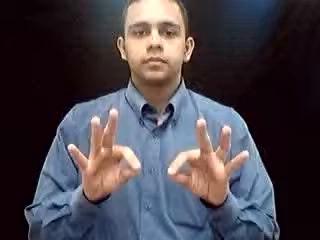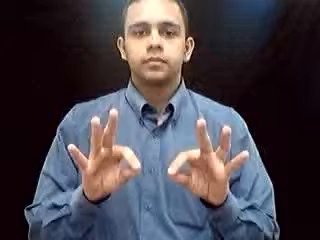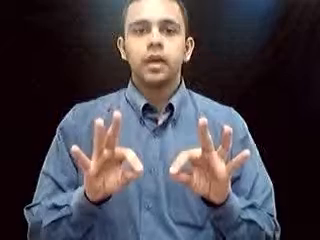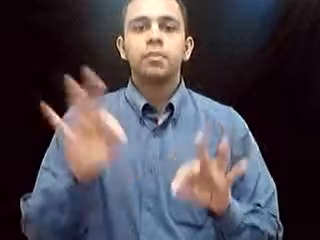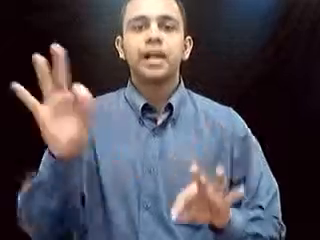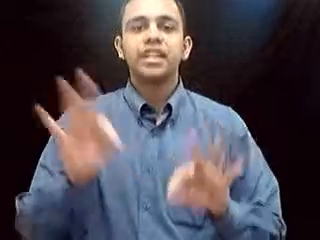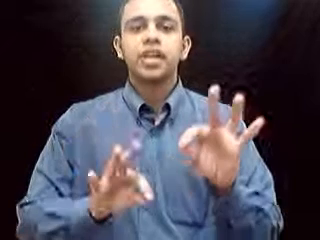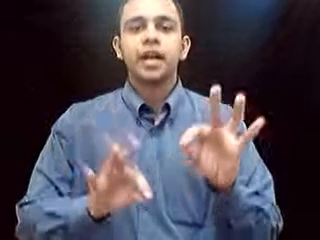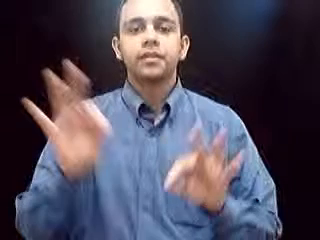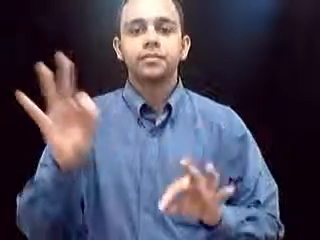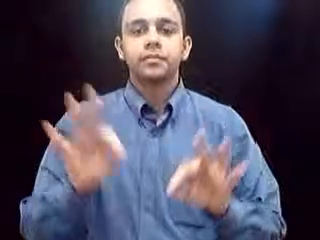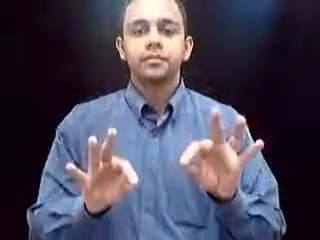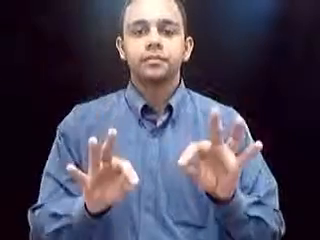planejar